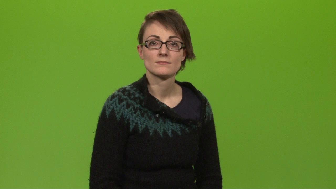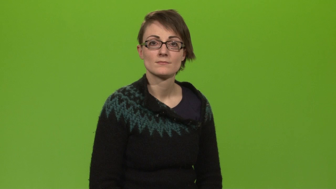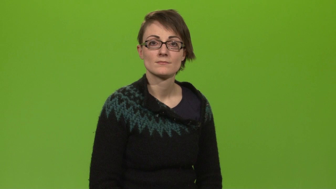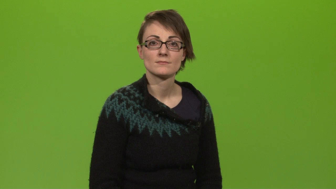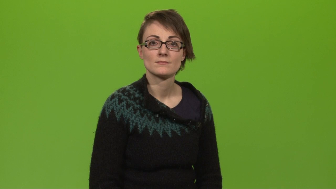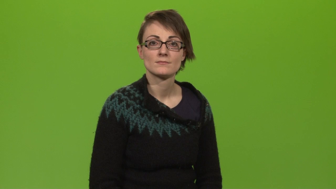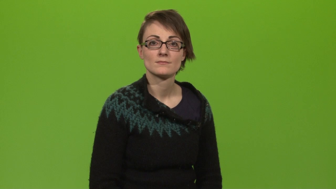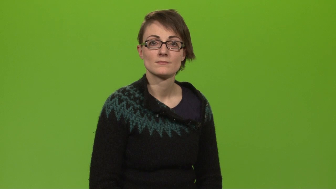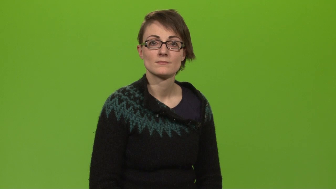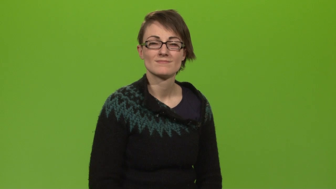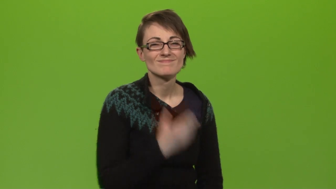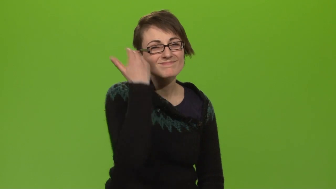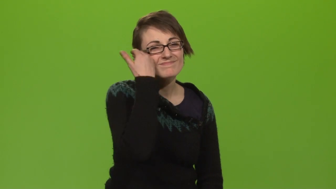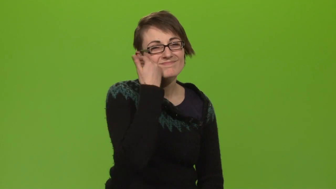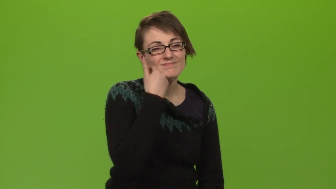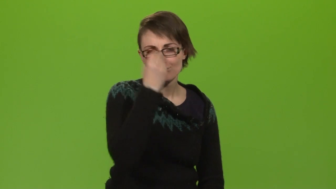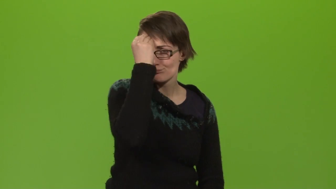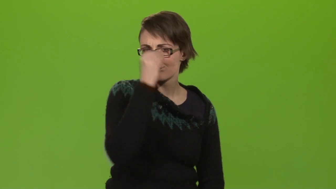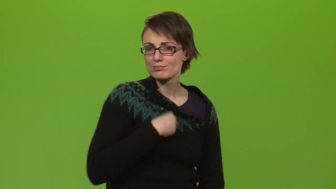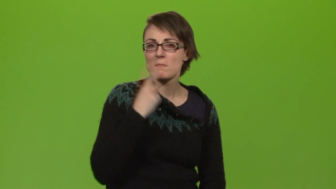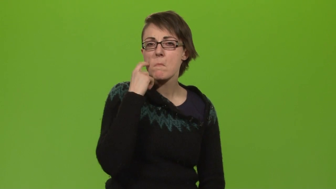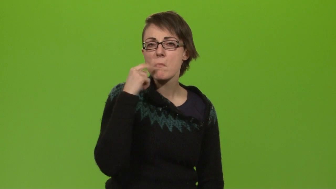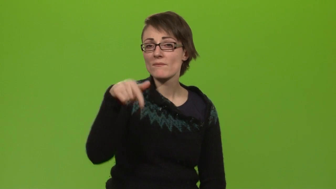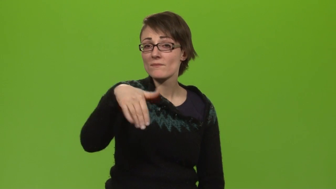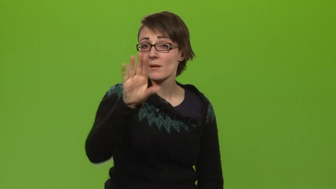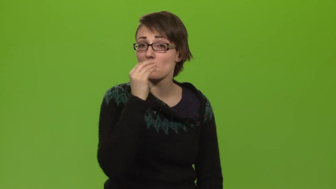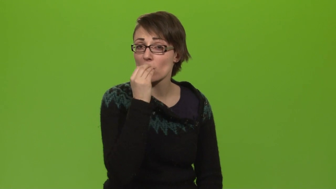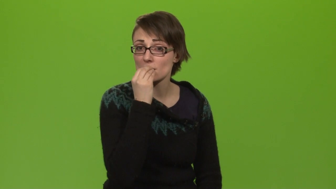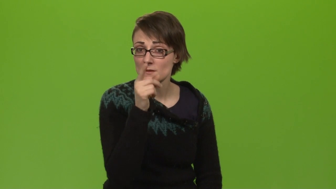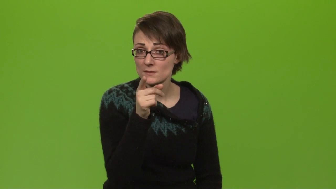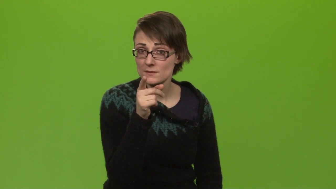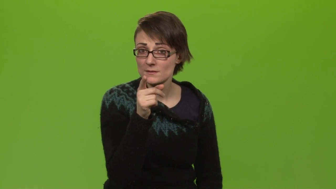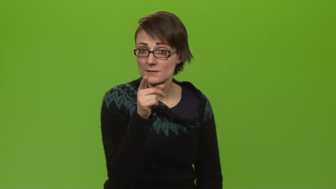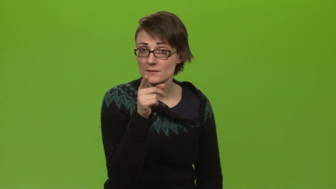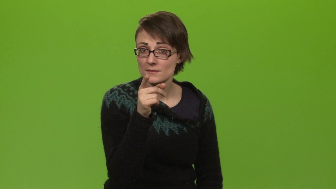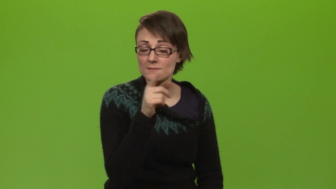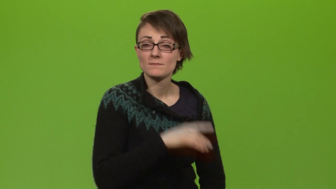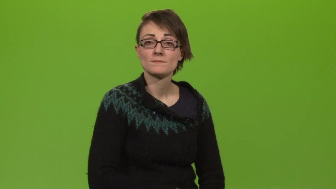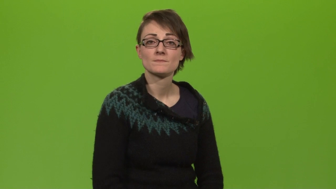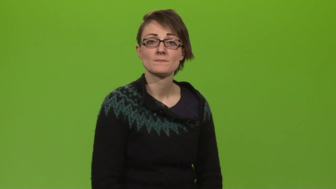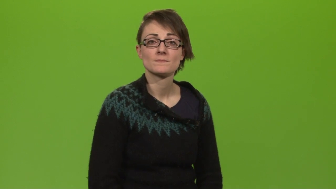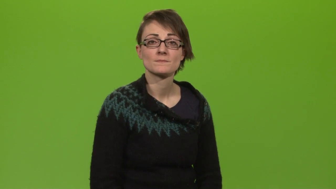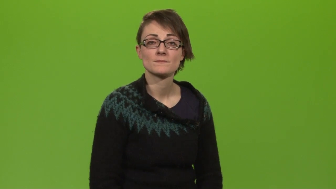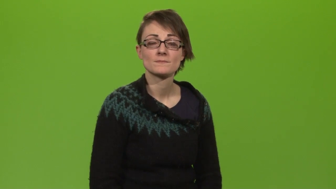Láta mig vita